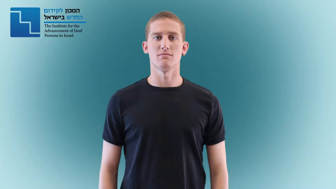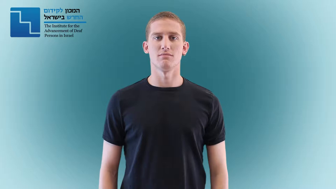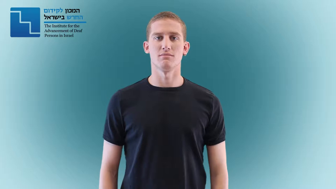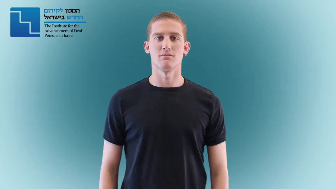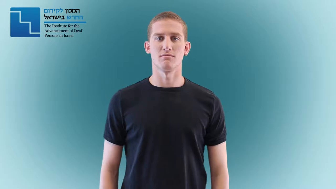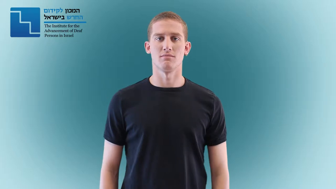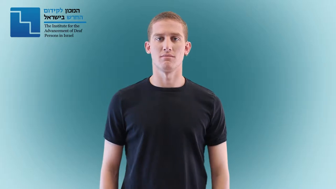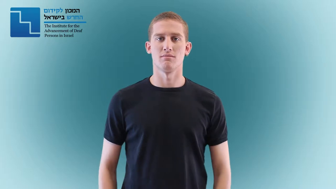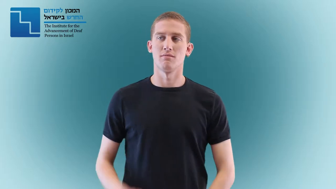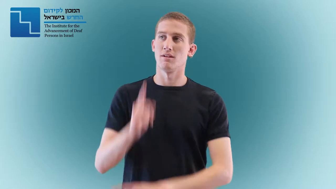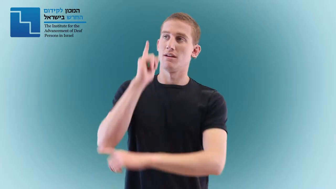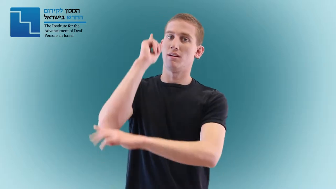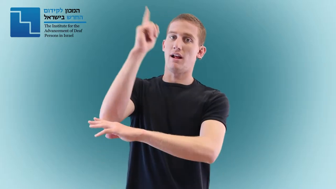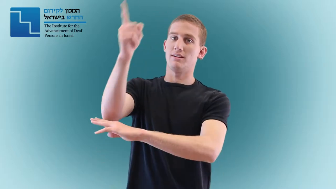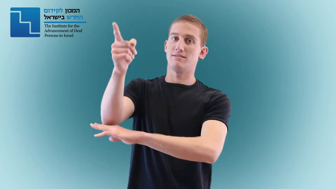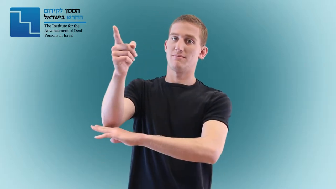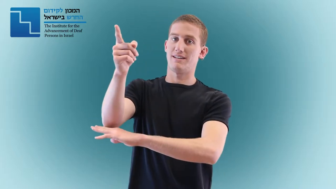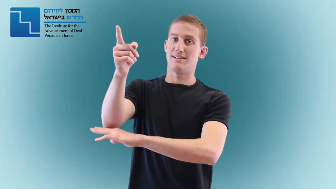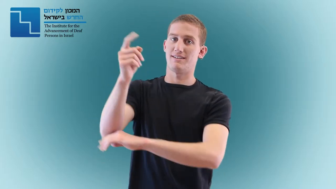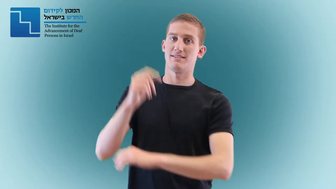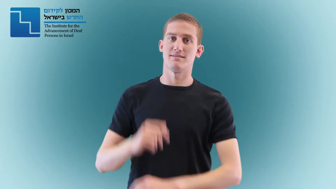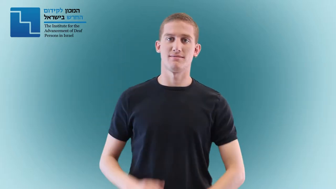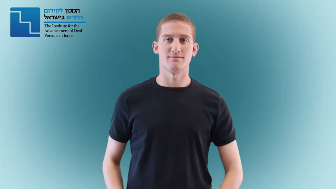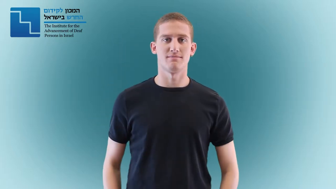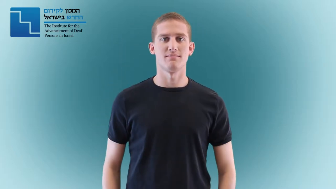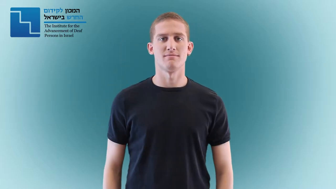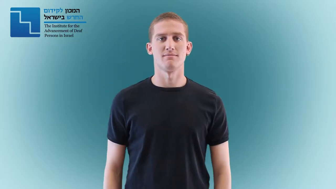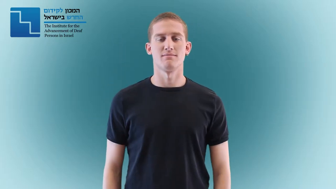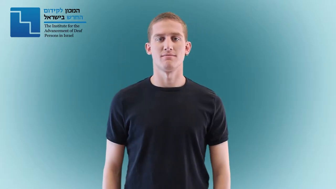להזמין